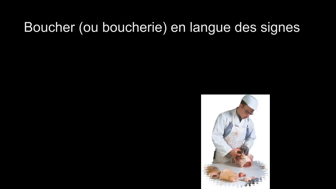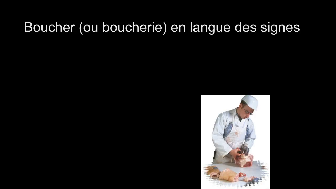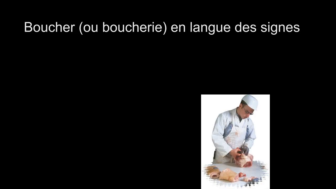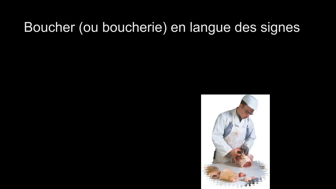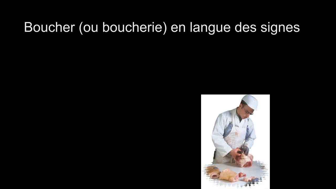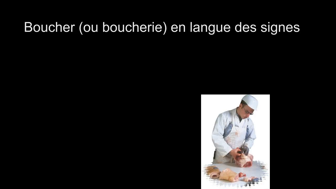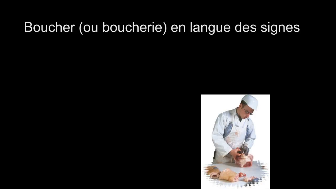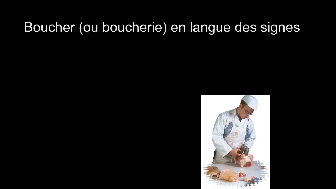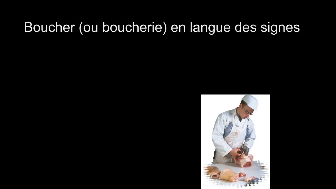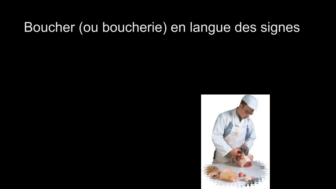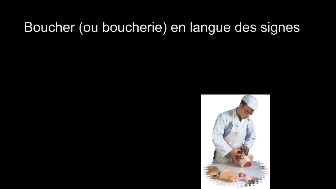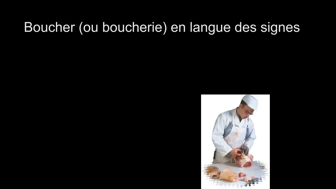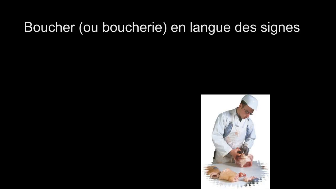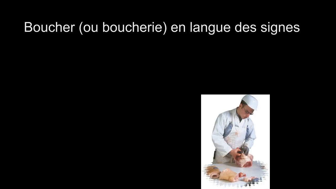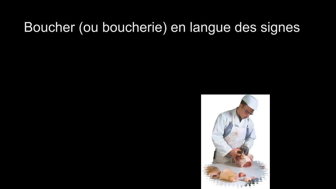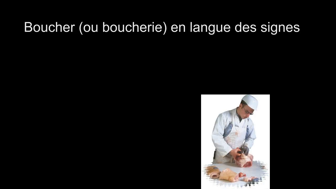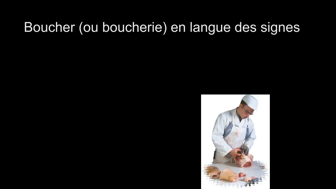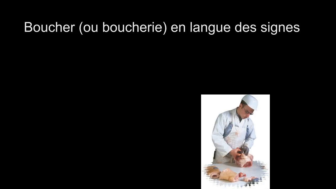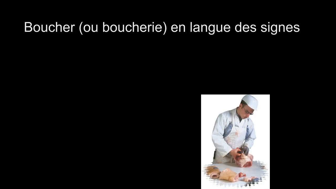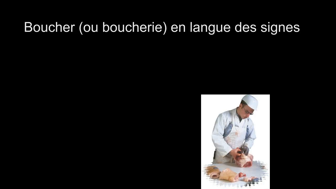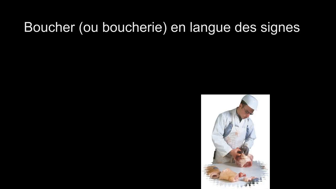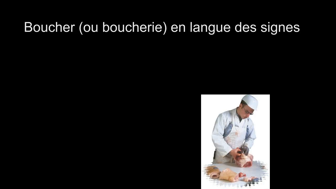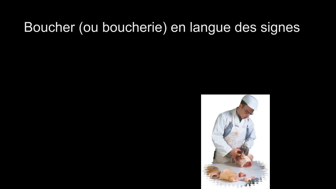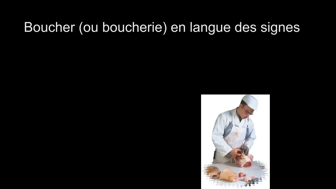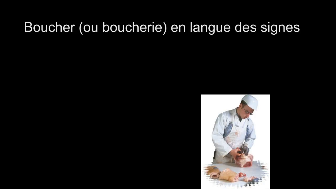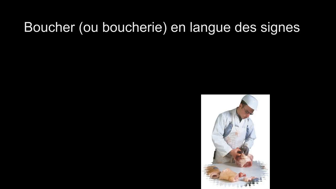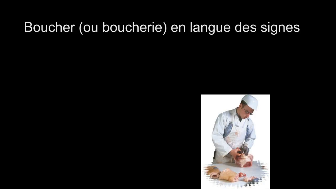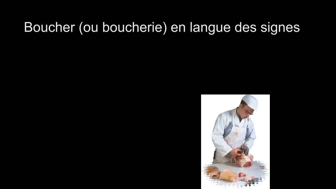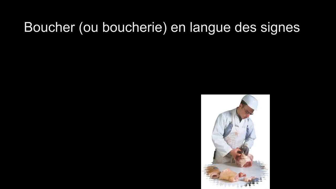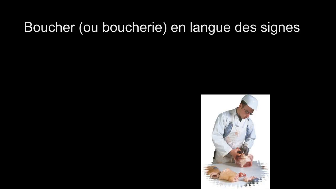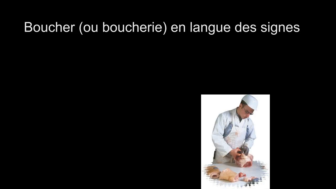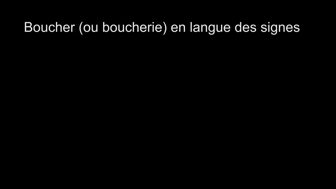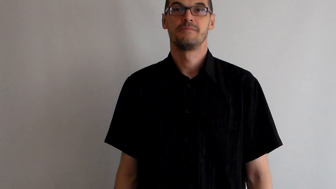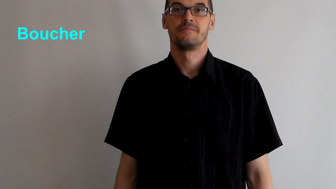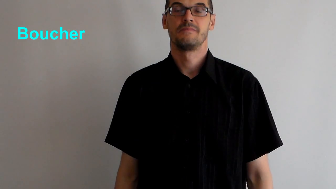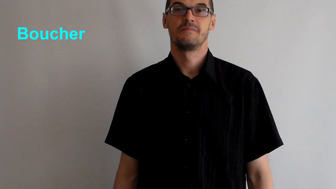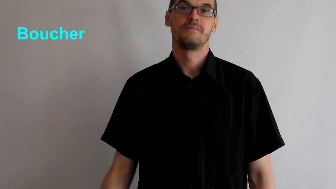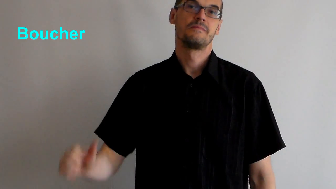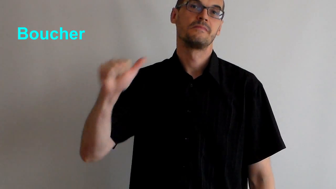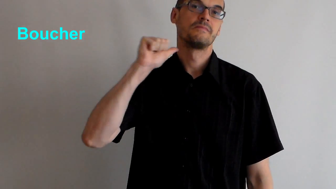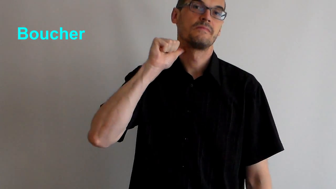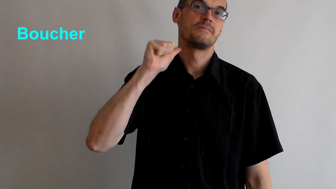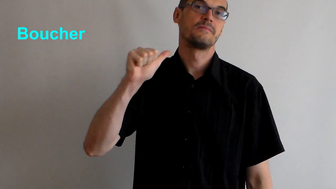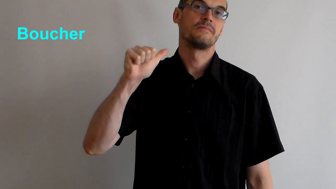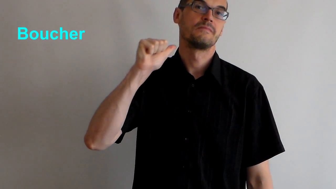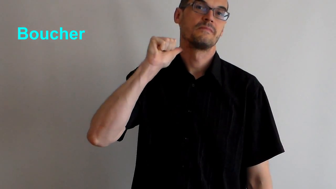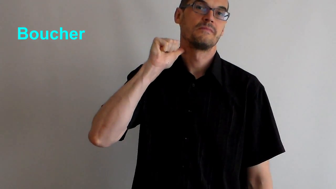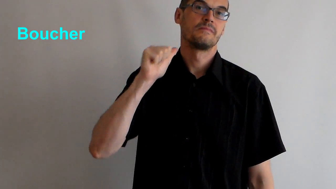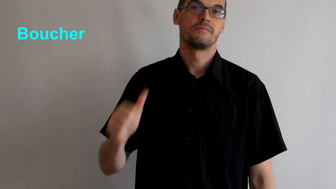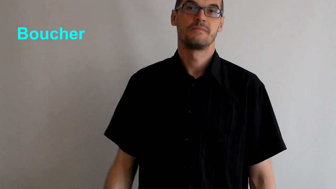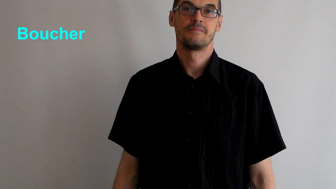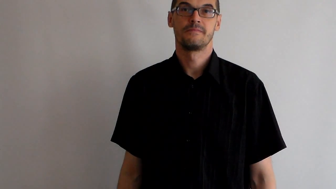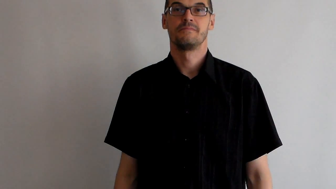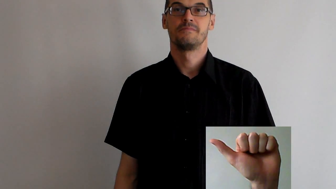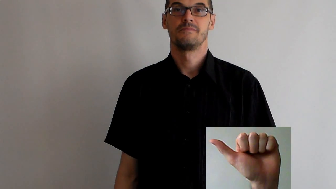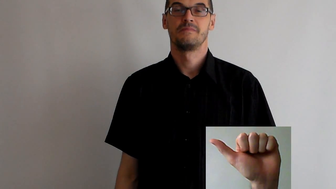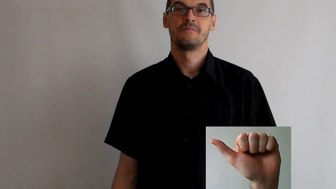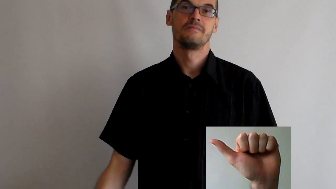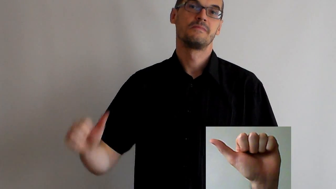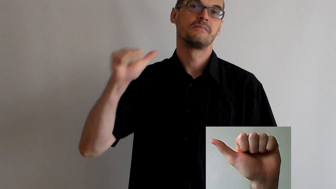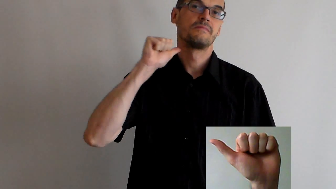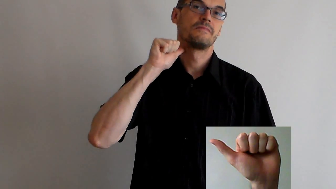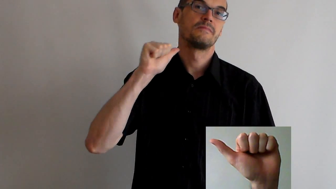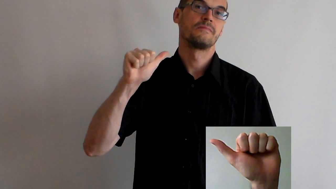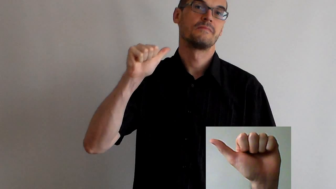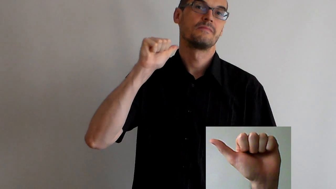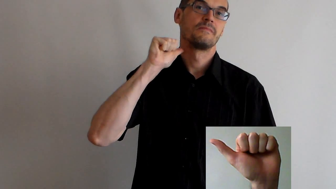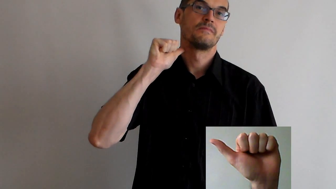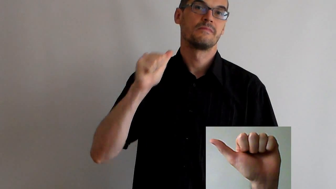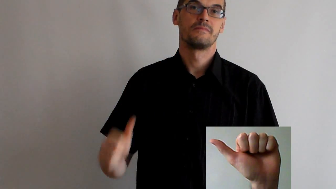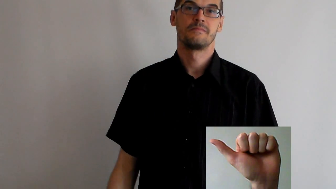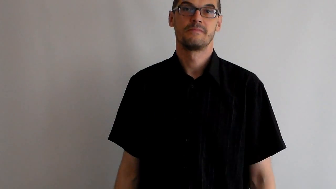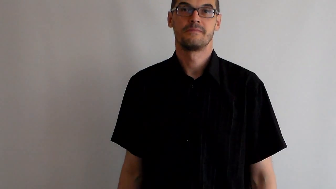Boucher